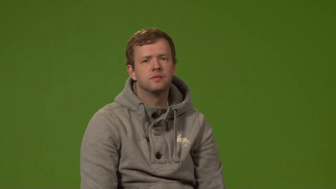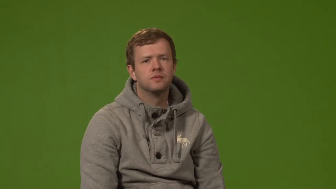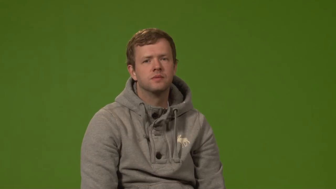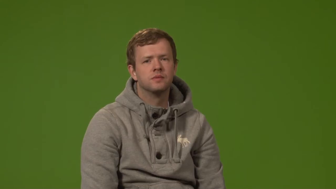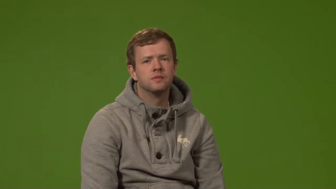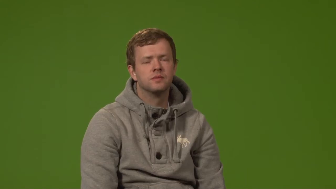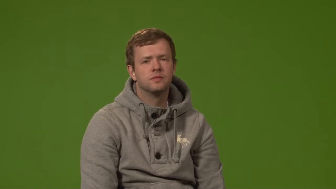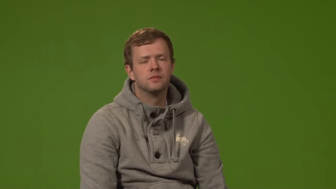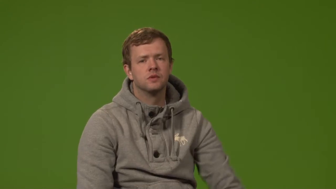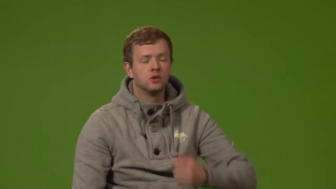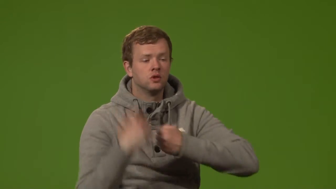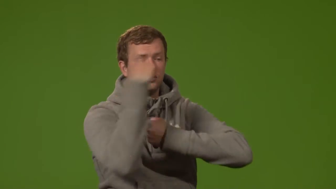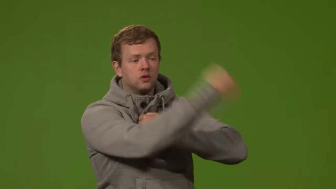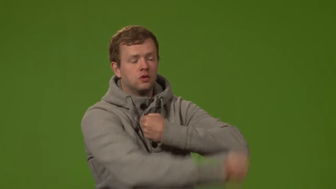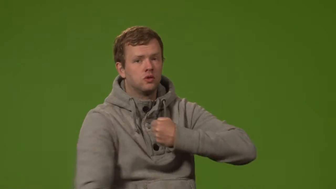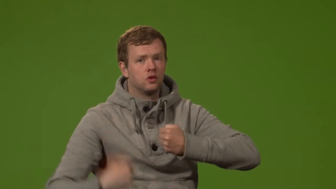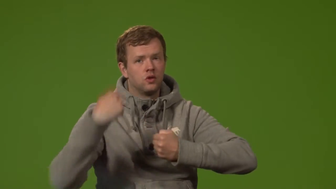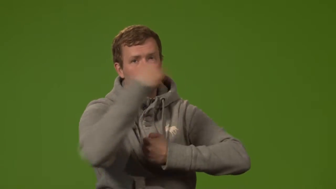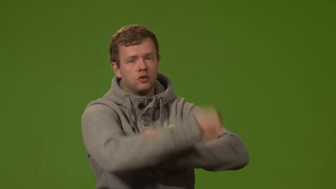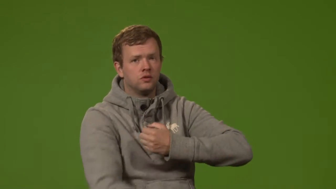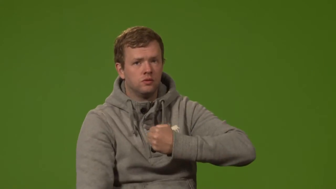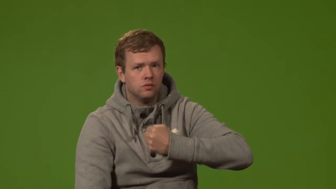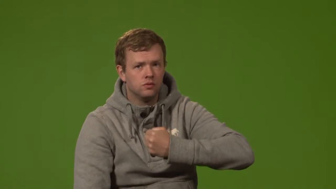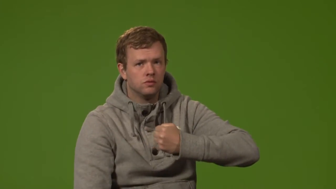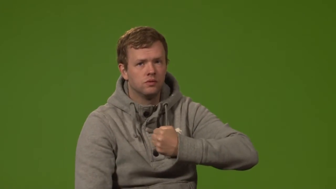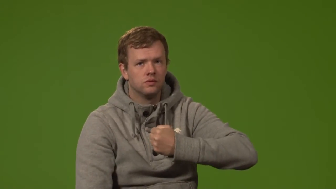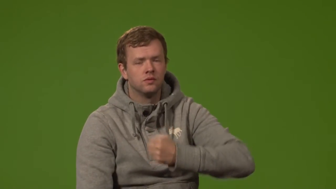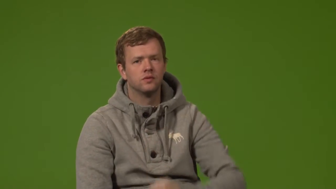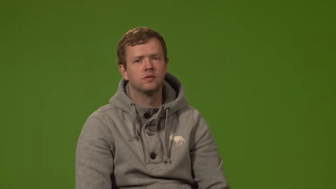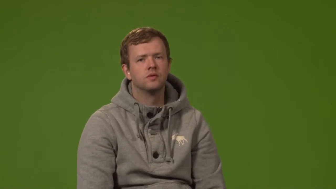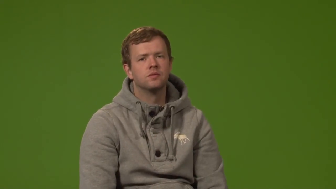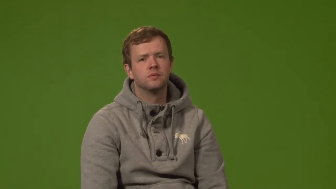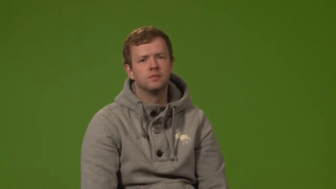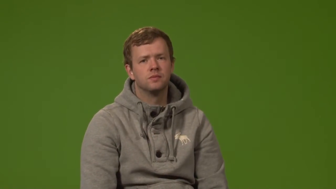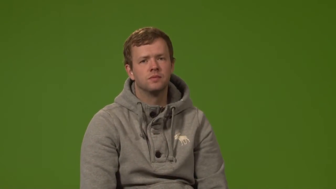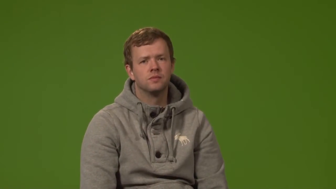Skjöldur